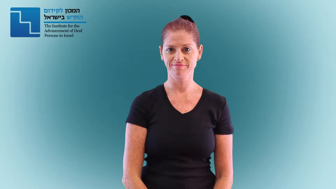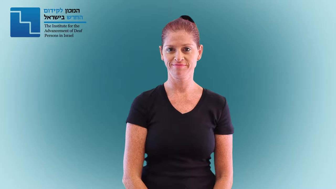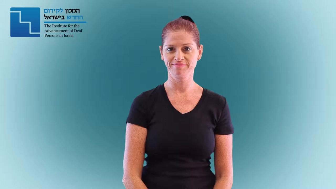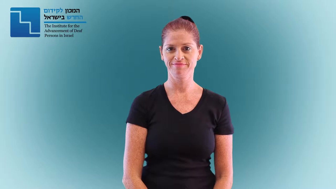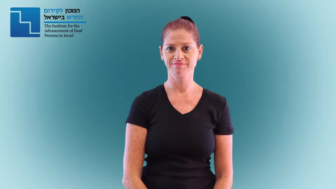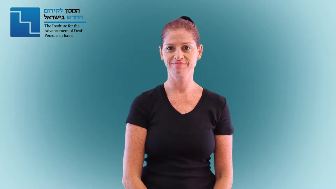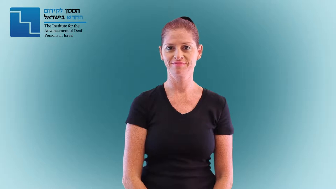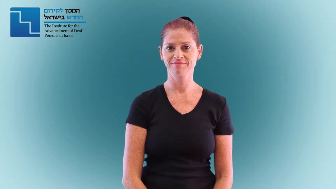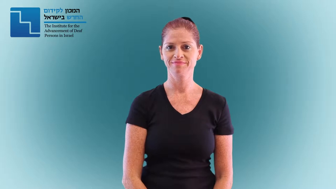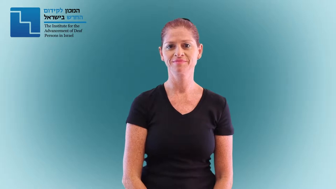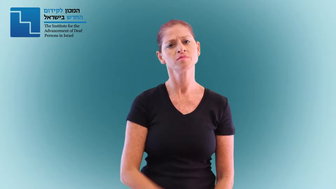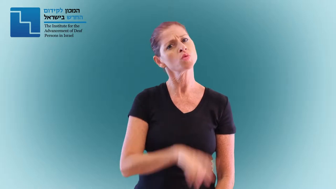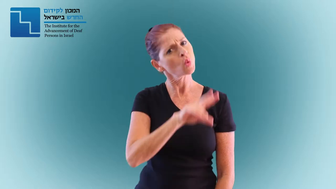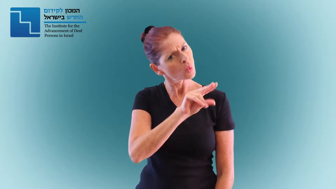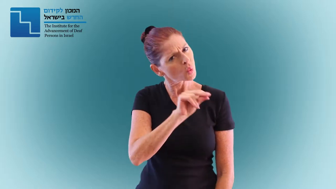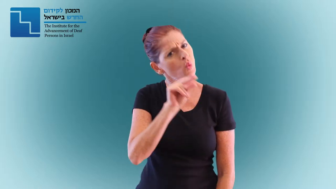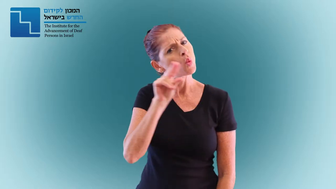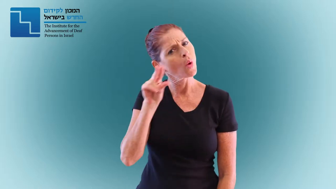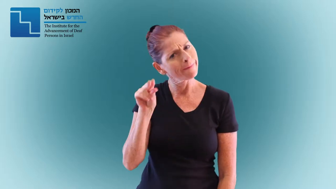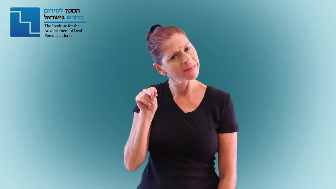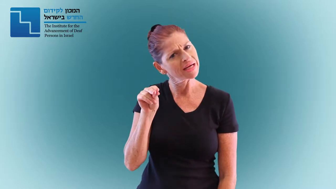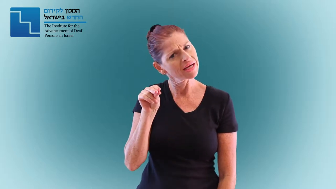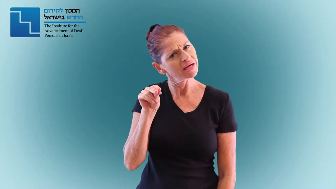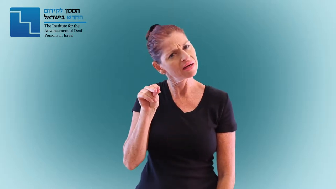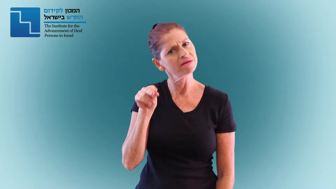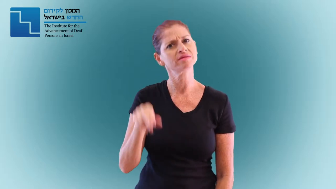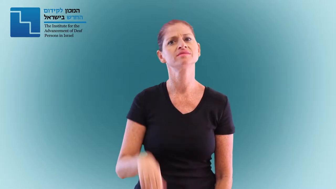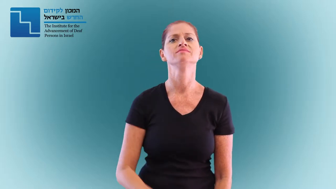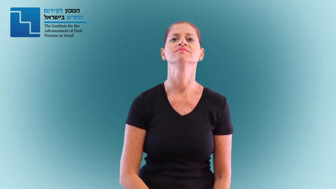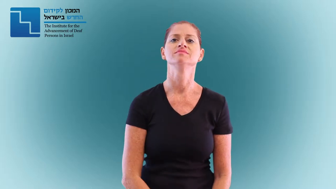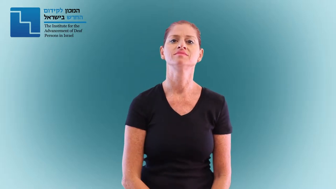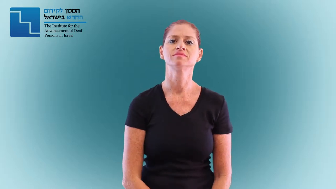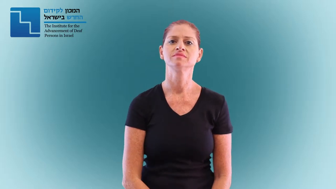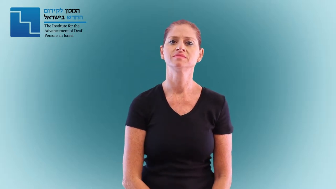דומה